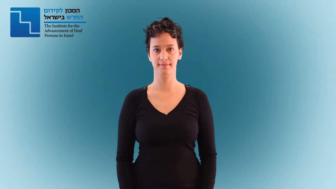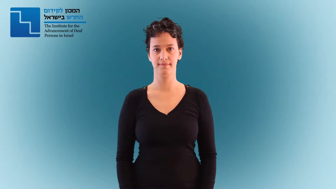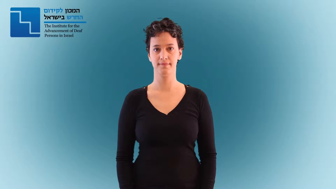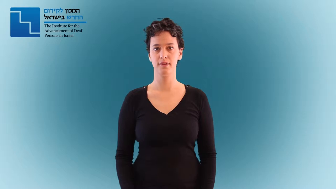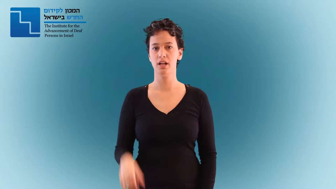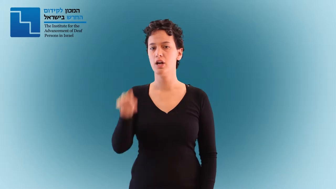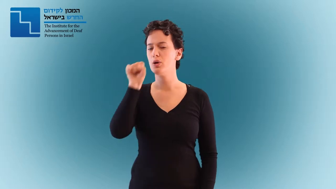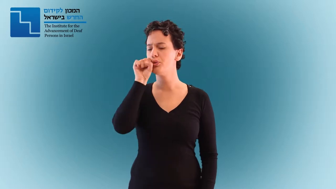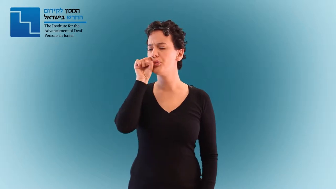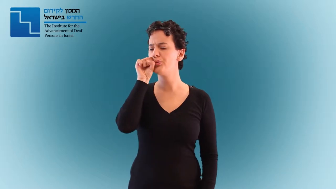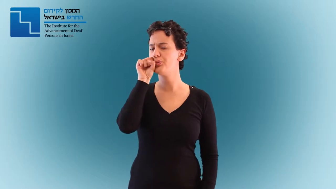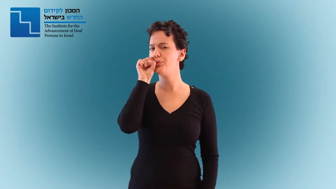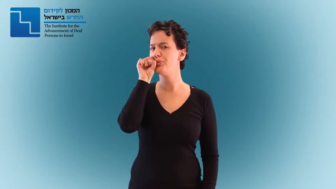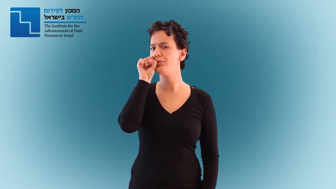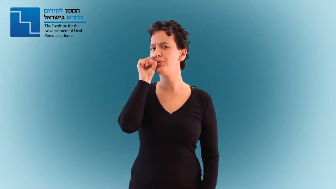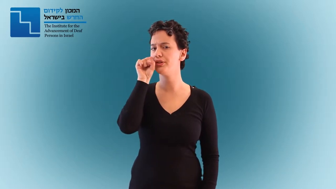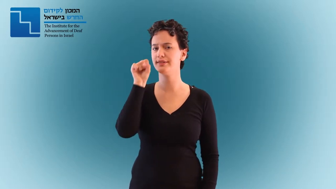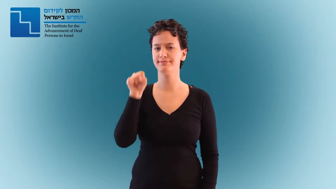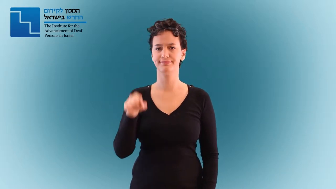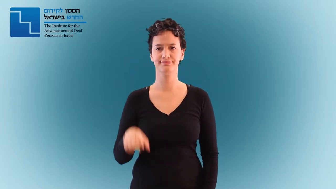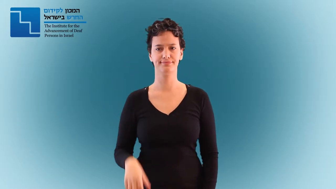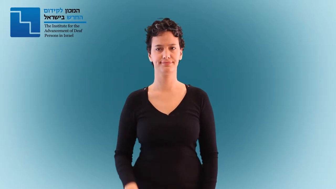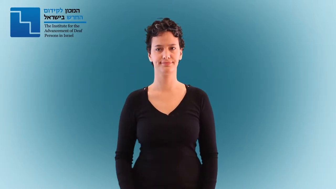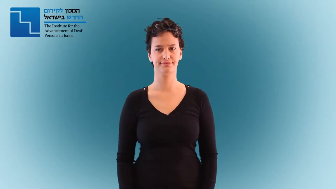נרגילה